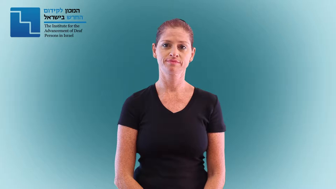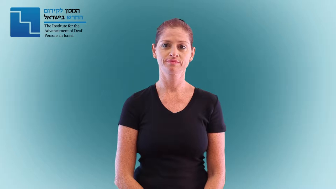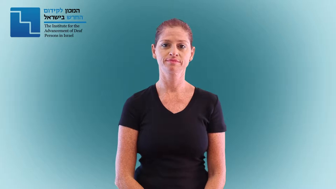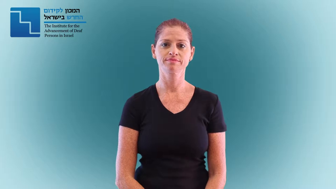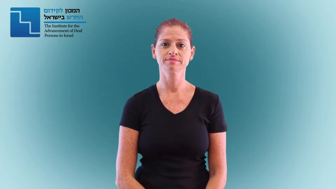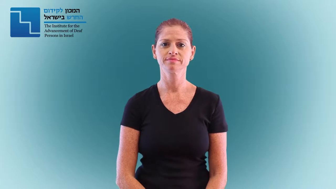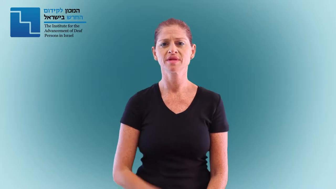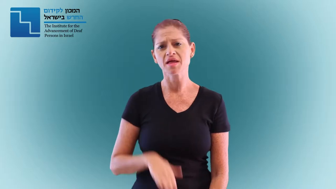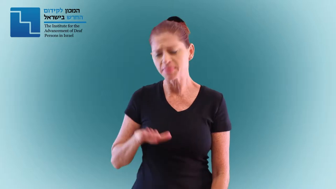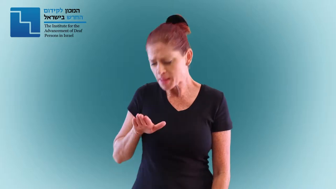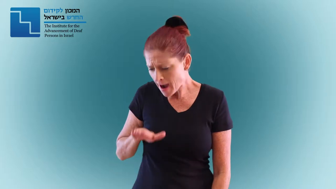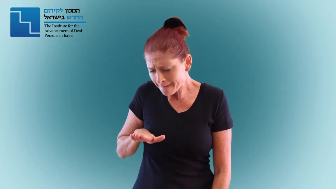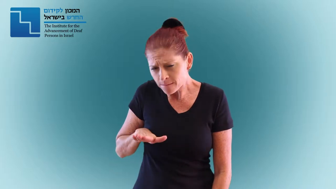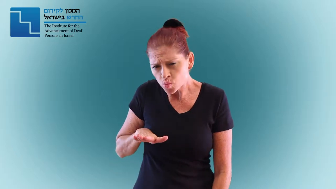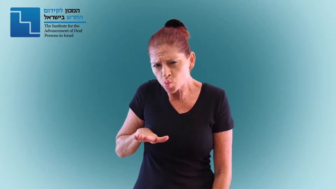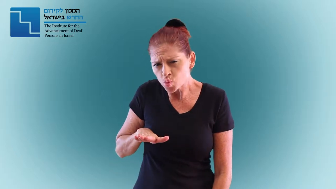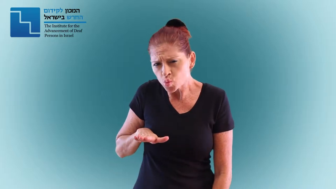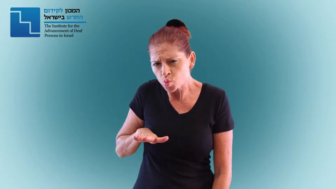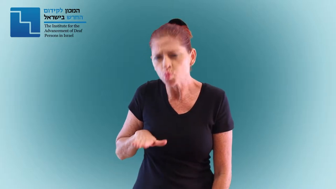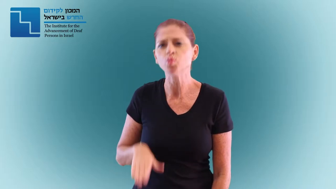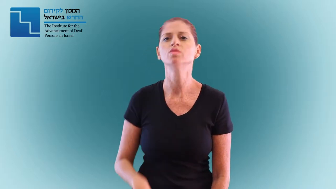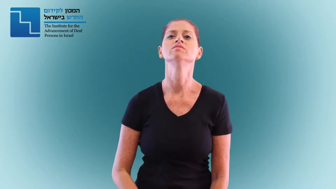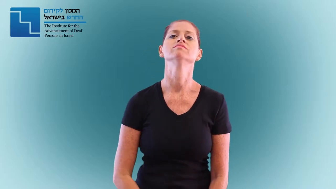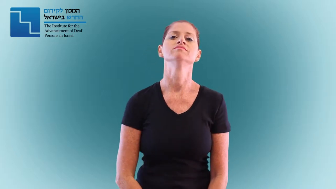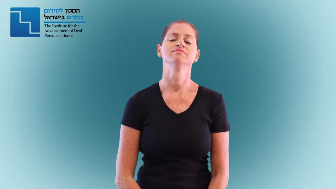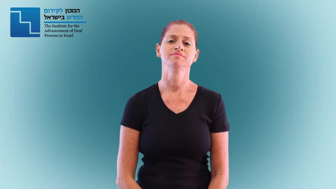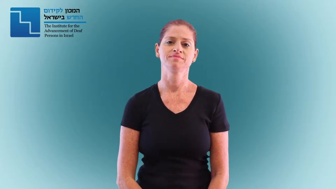נמוך